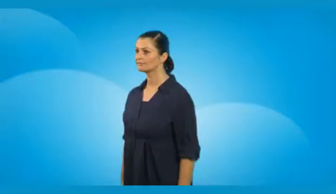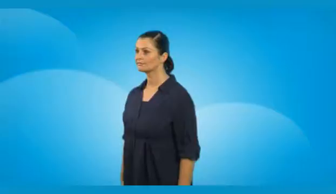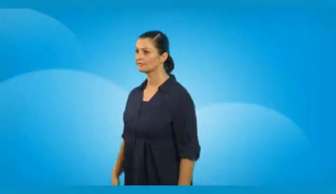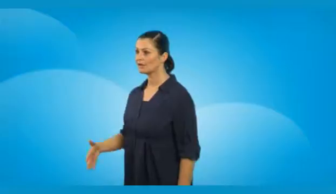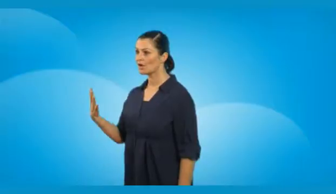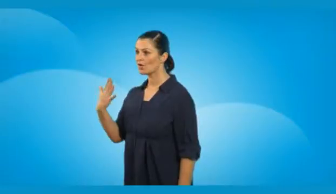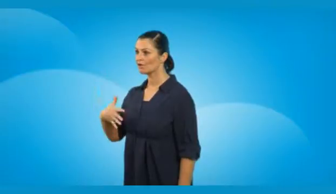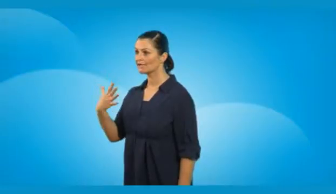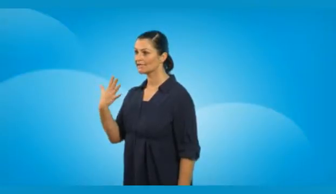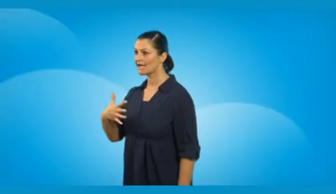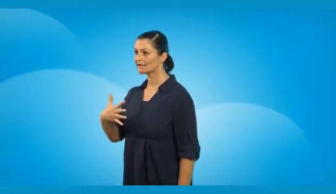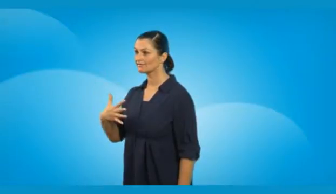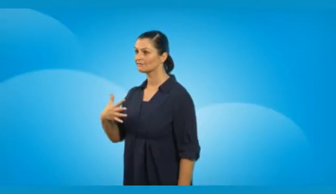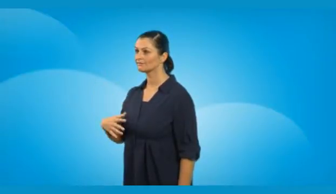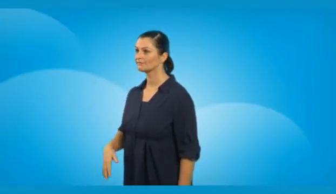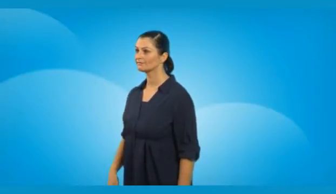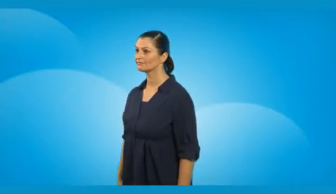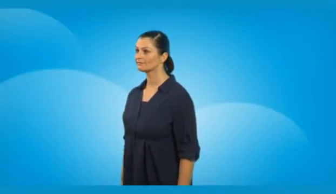5000